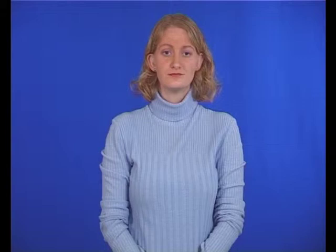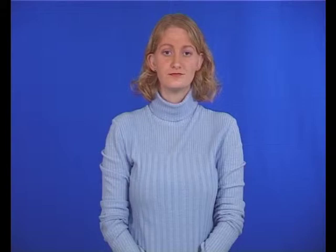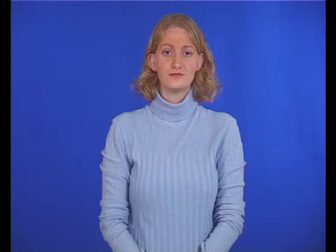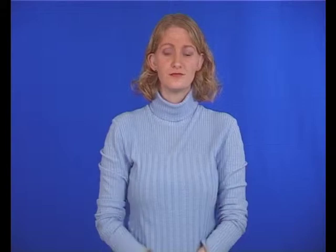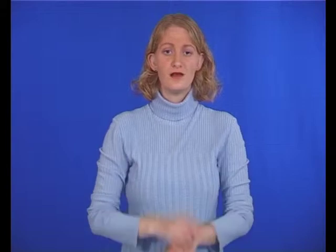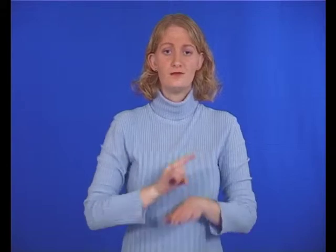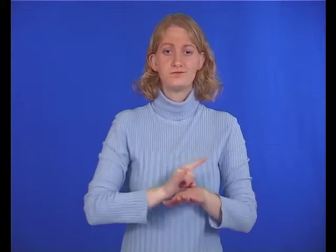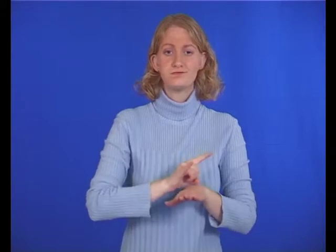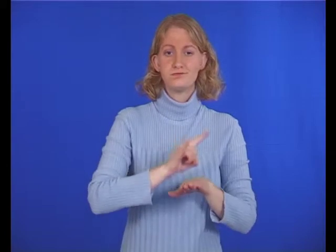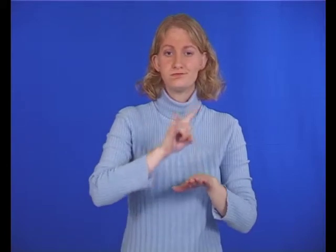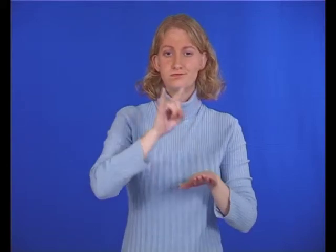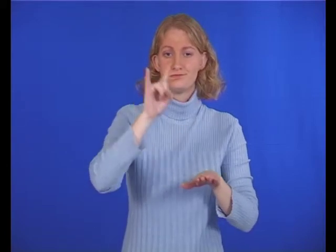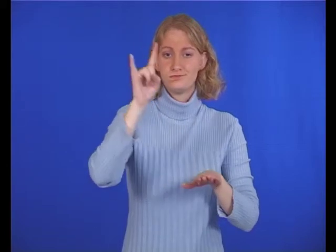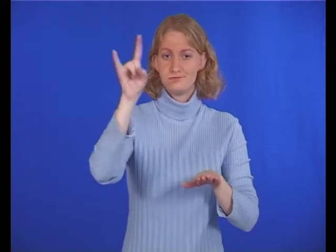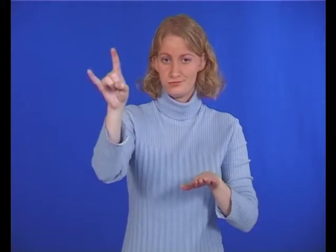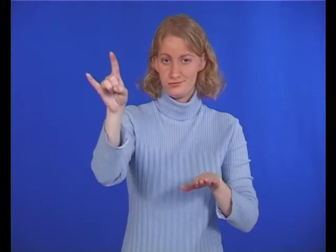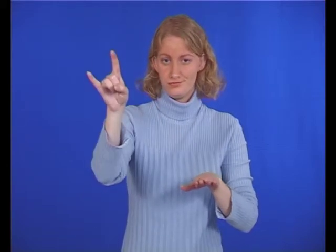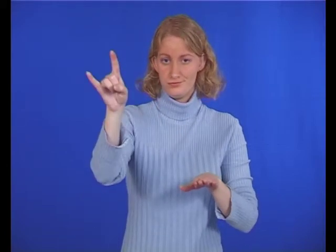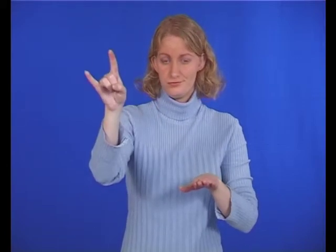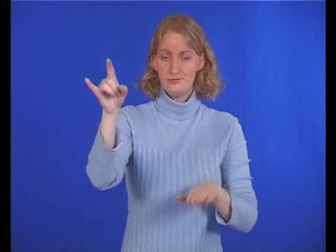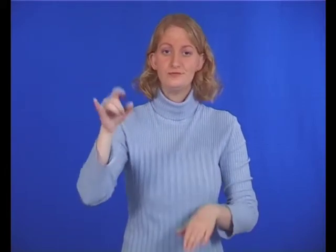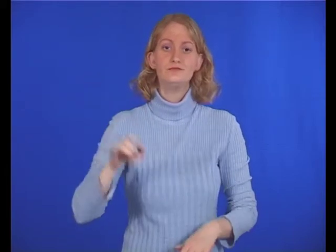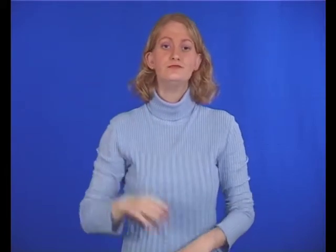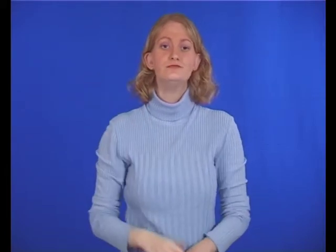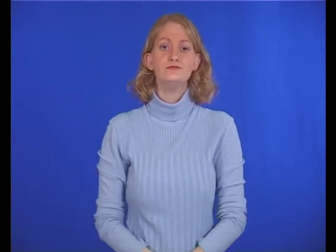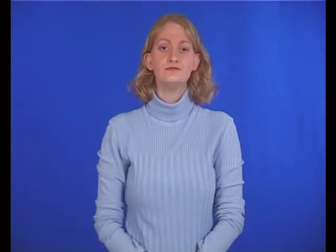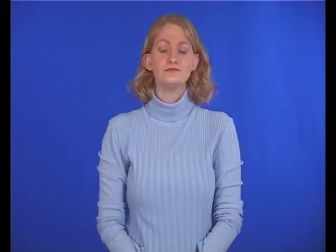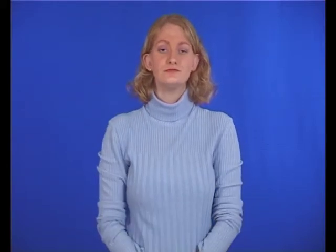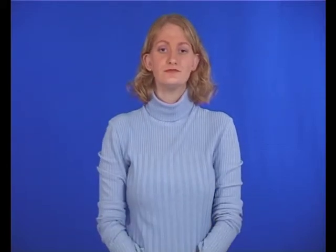fljuga